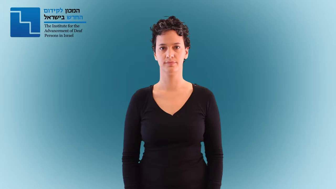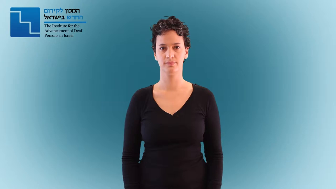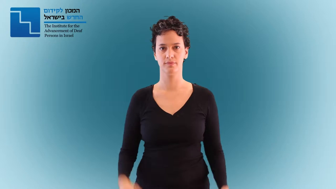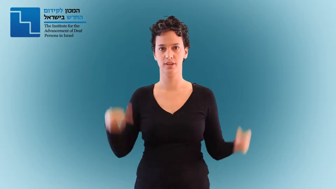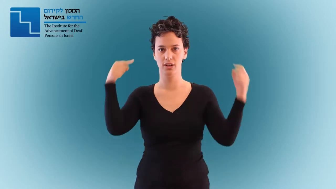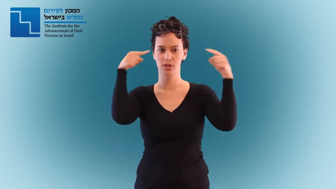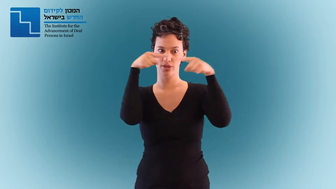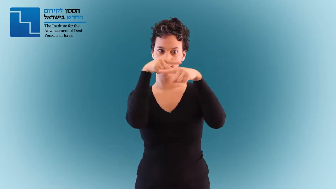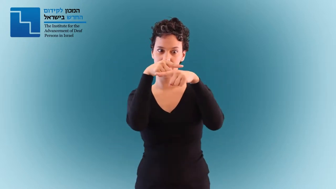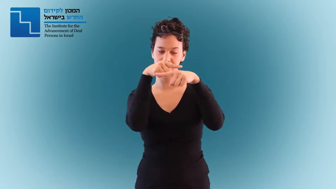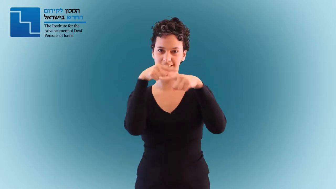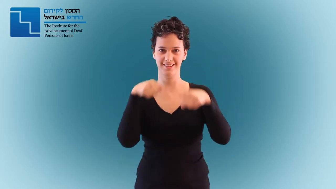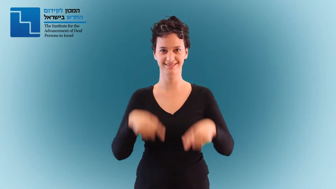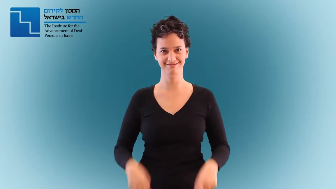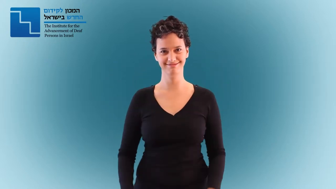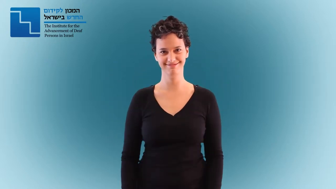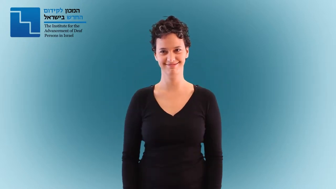פזילה